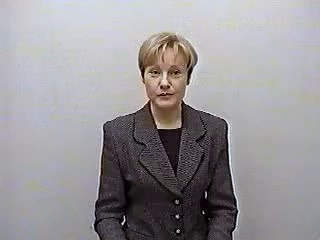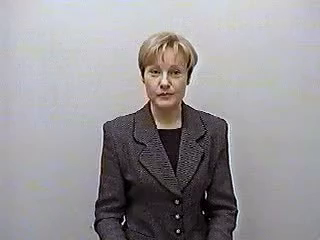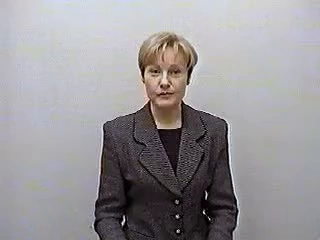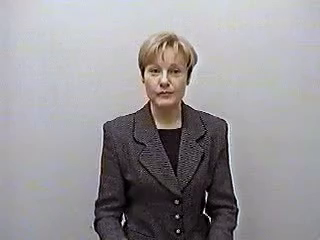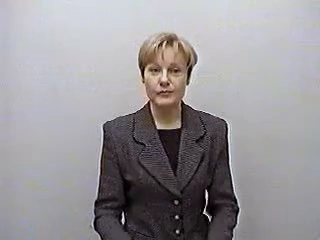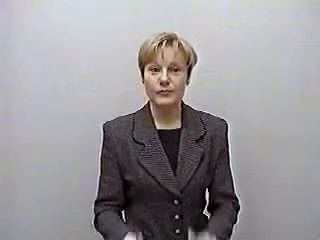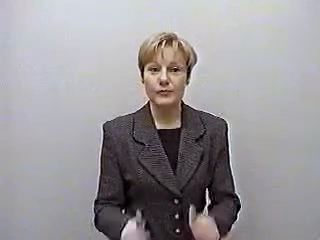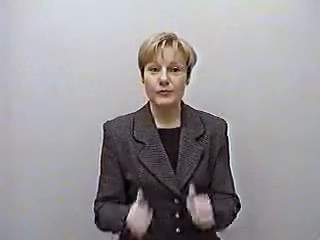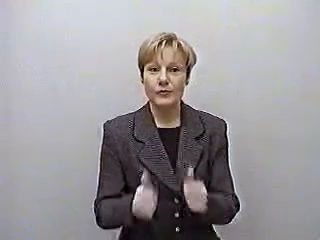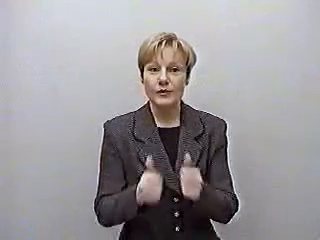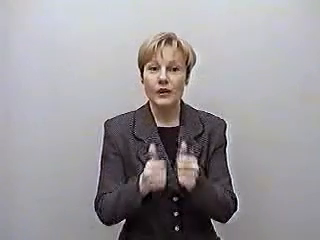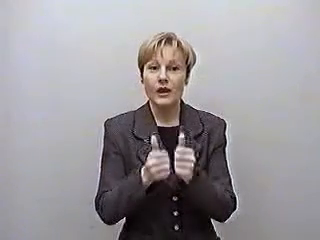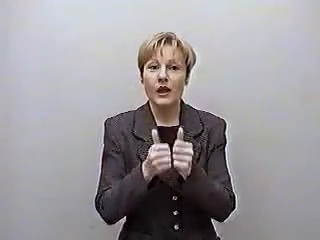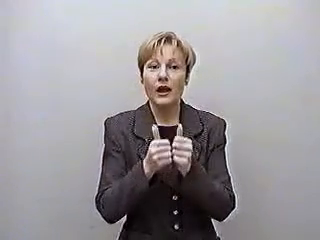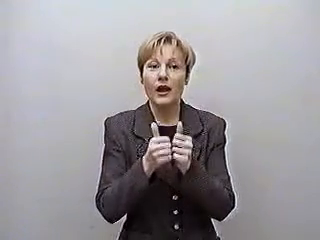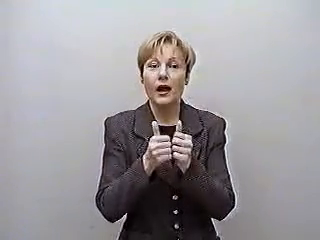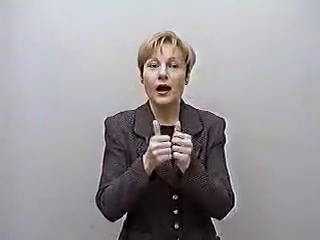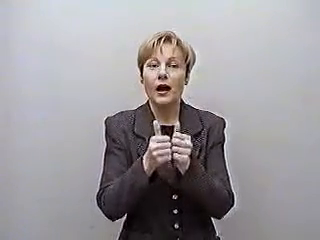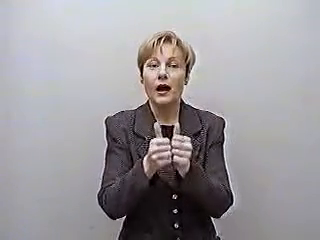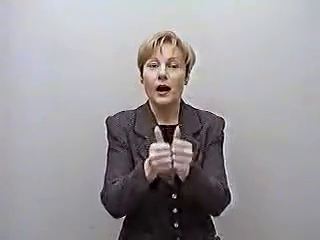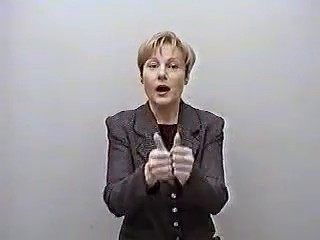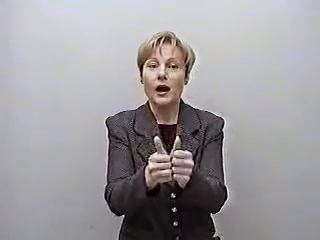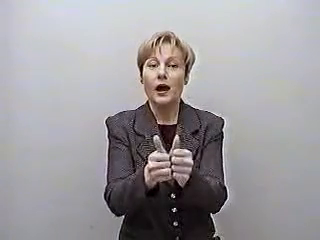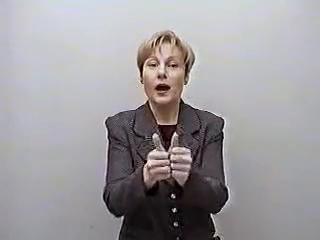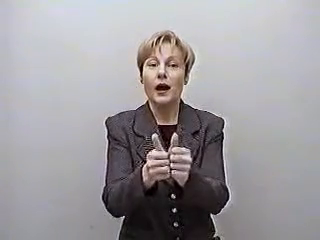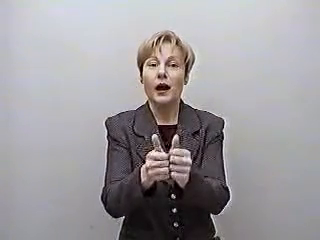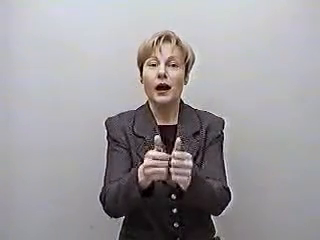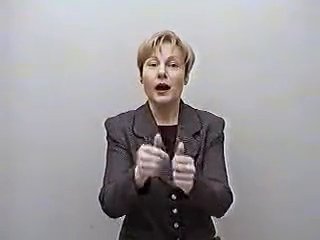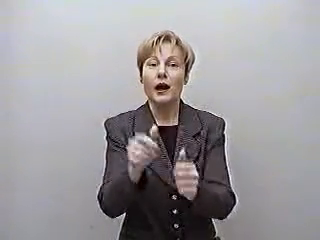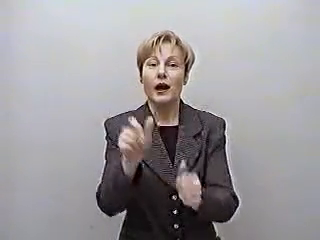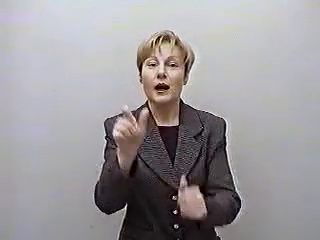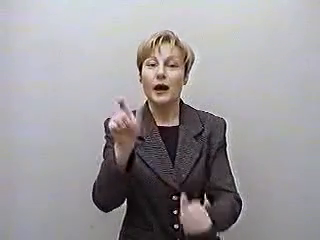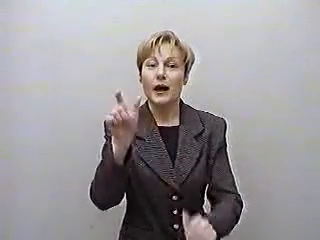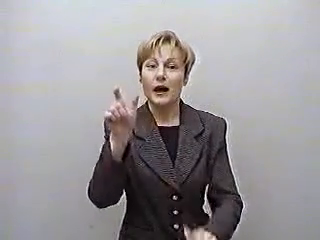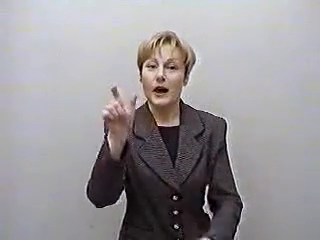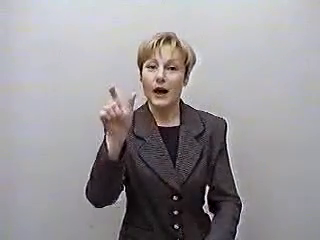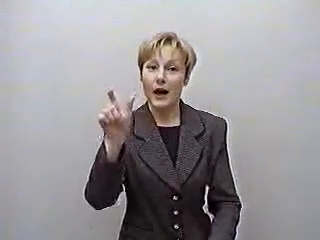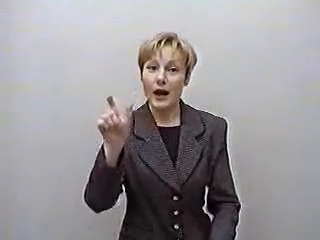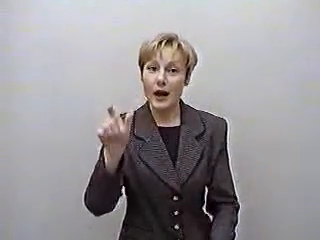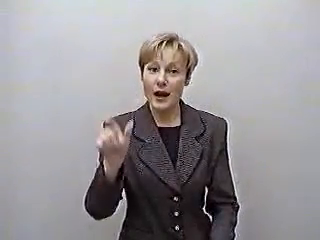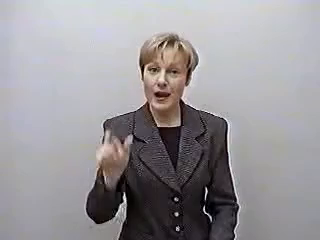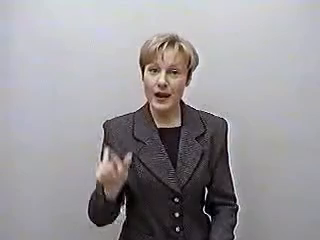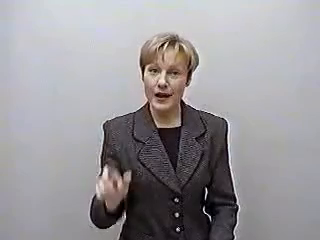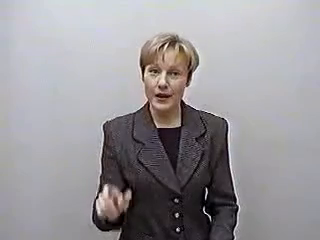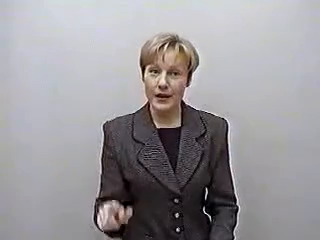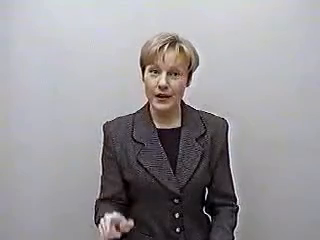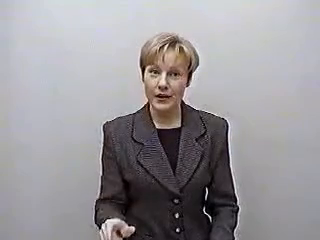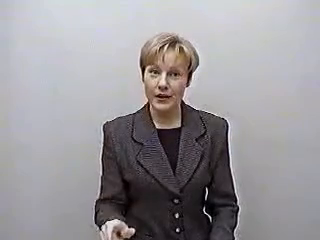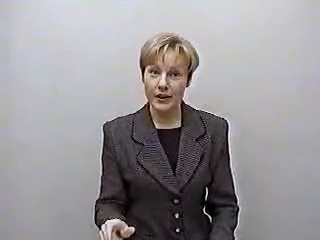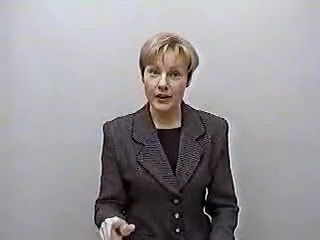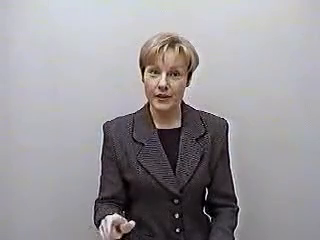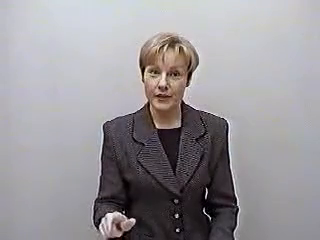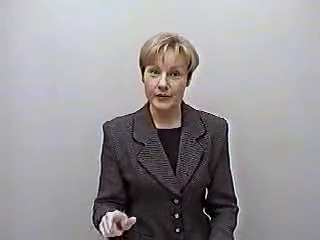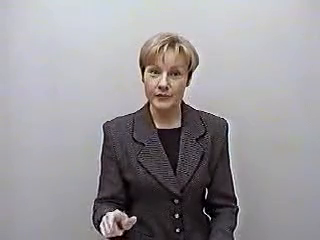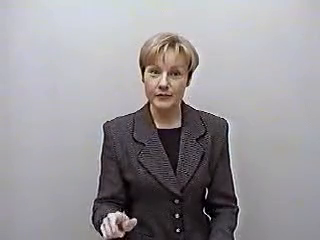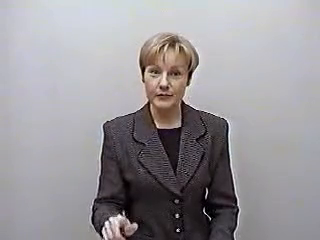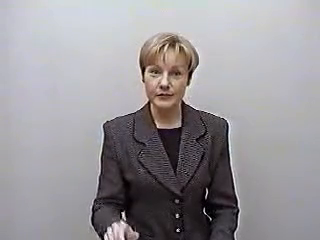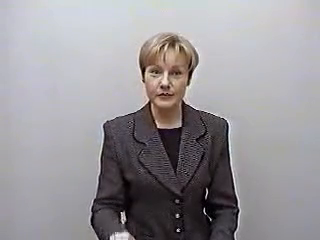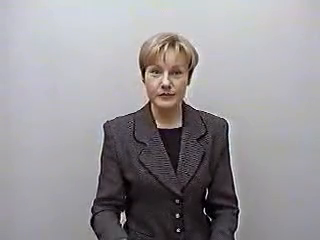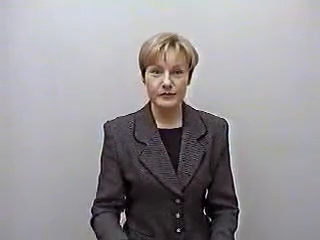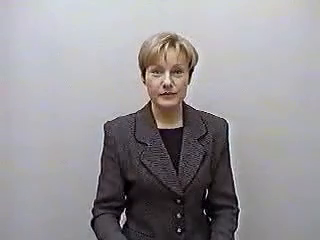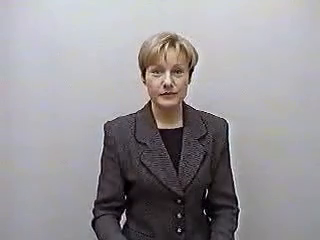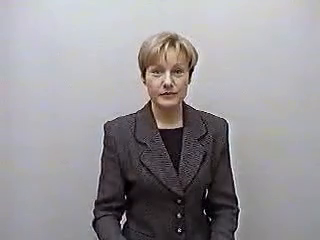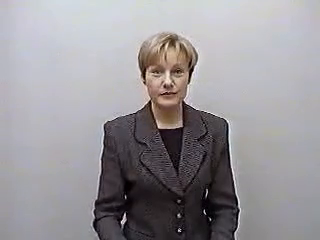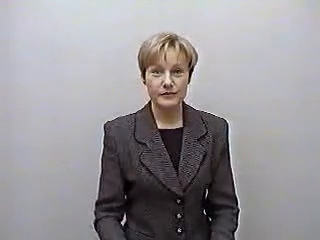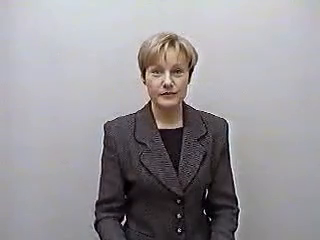коллега